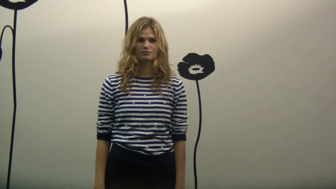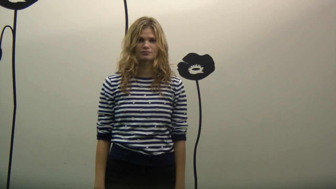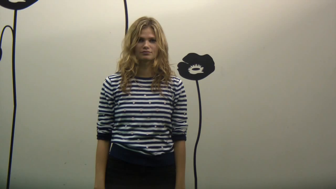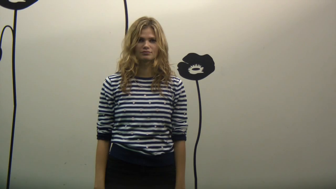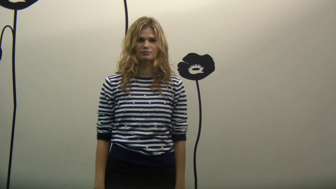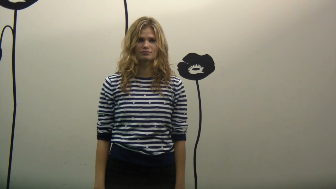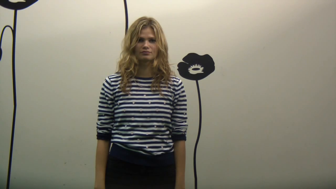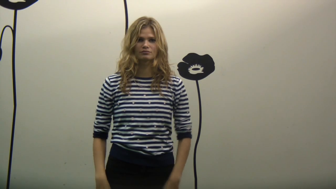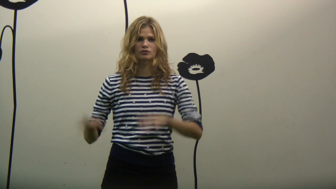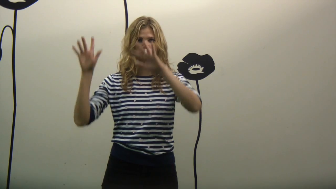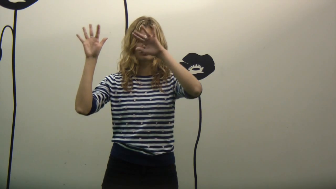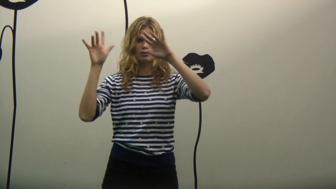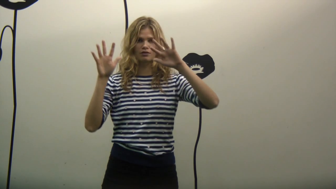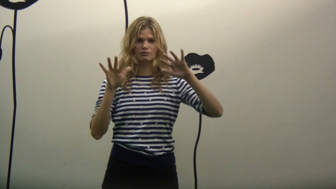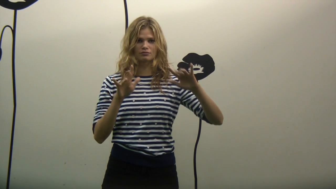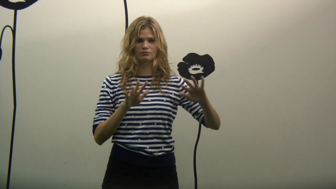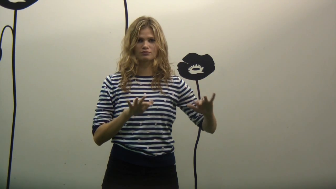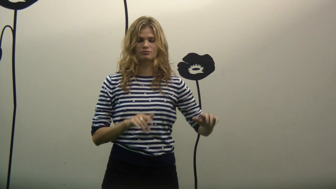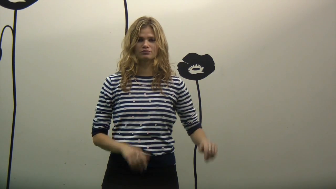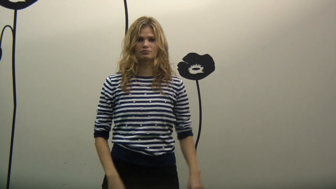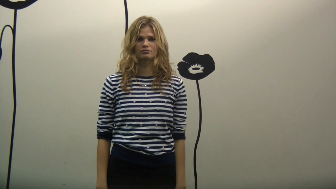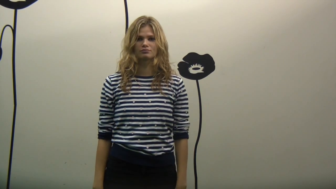שלג